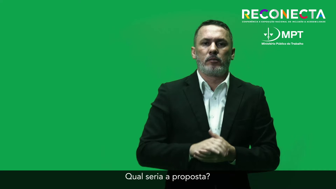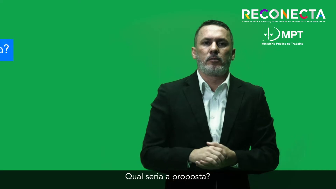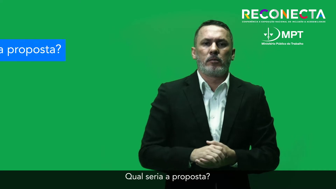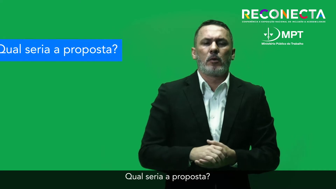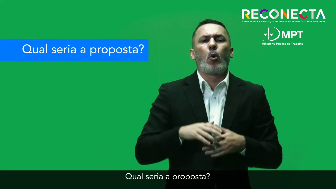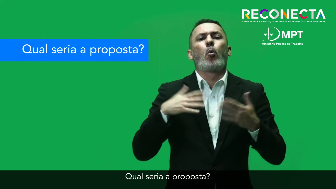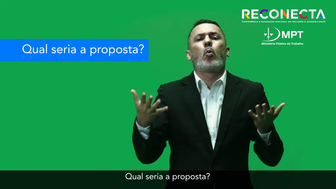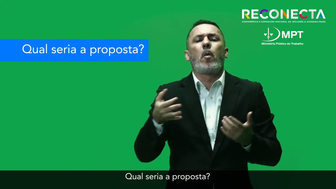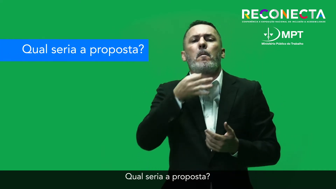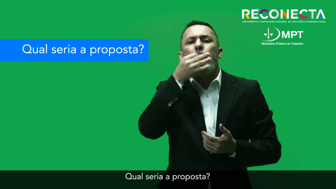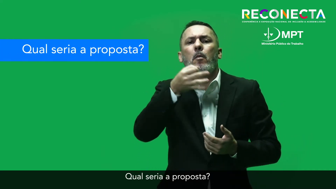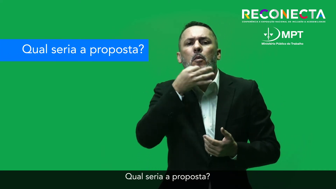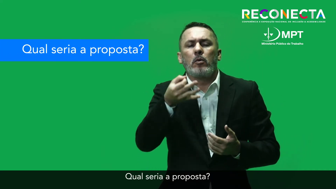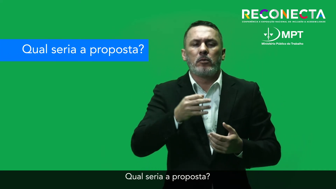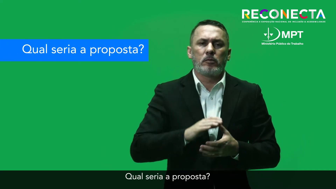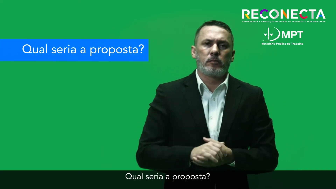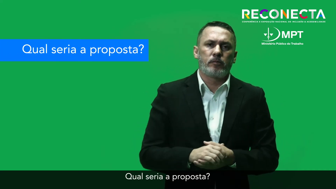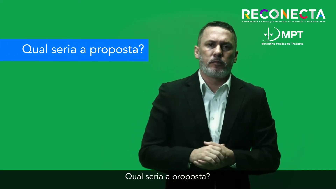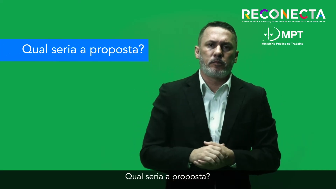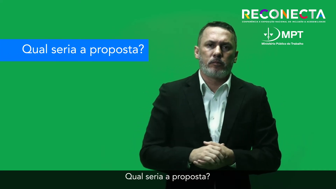Qual seria a proposta